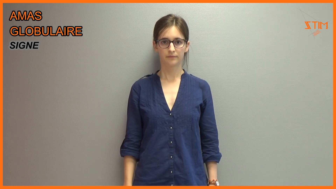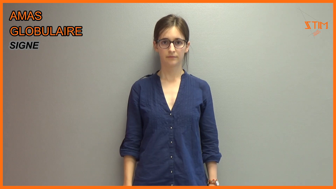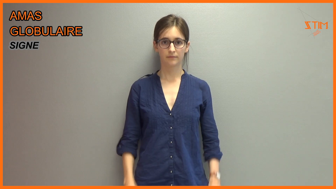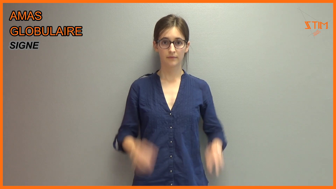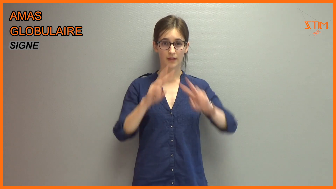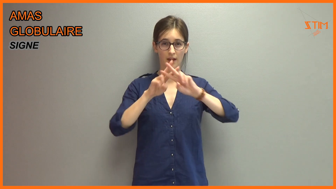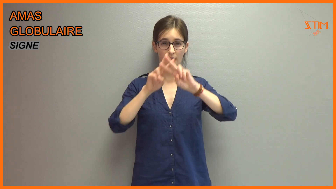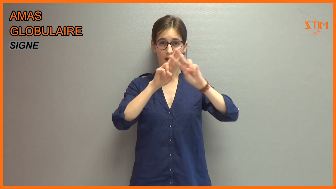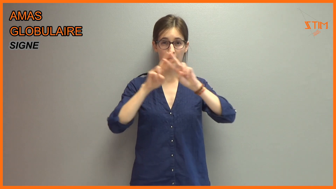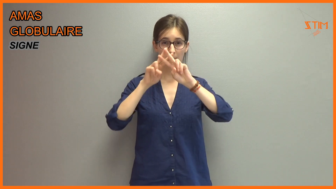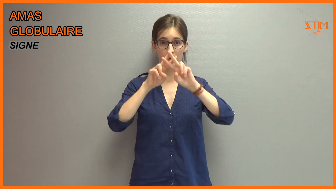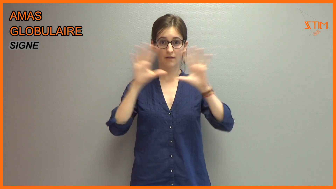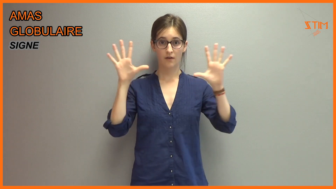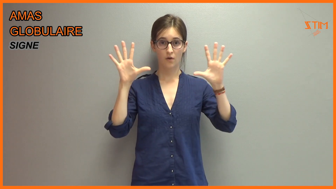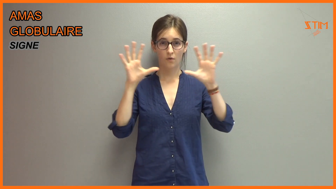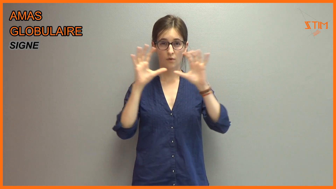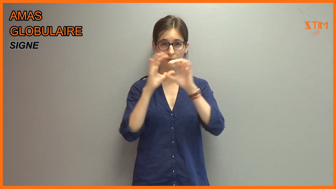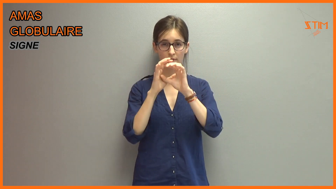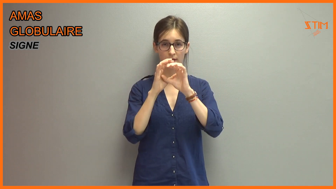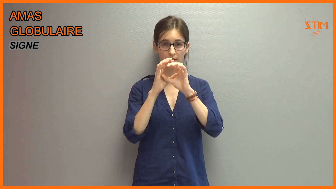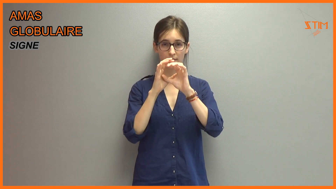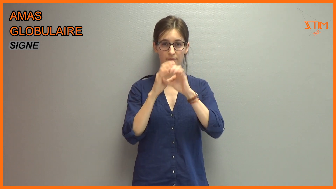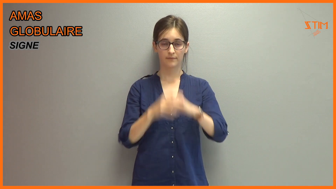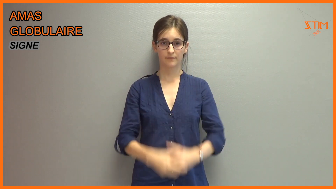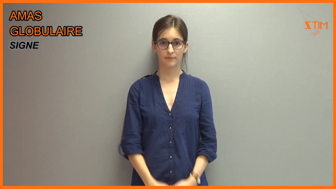Amas Globulaire